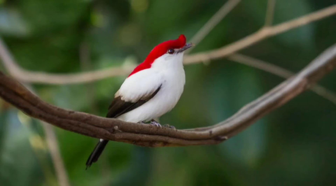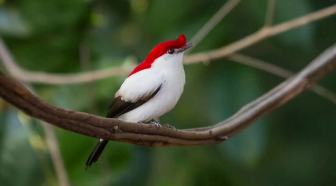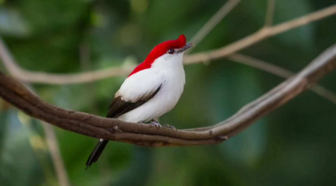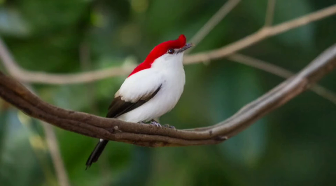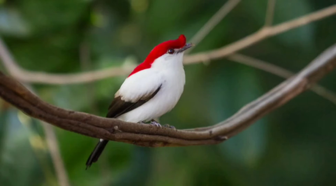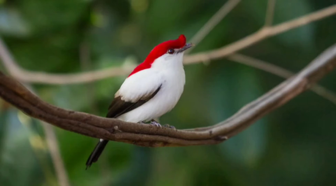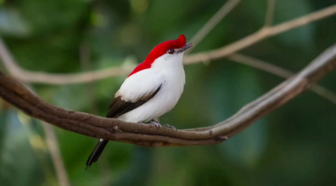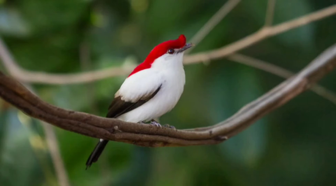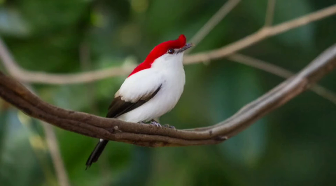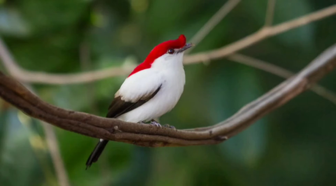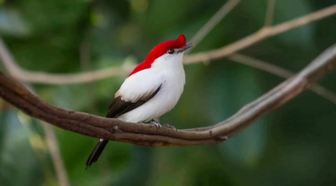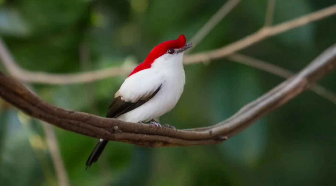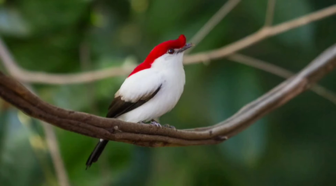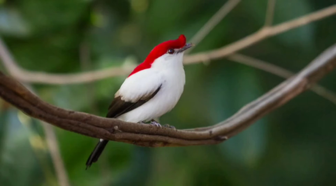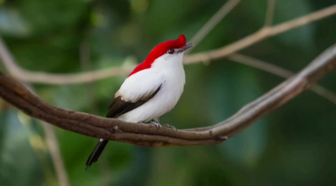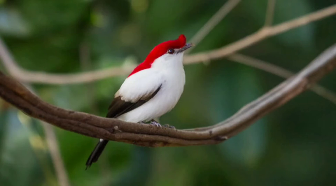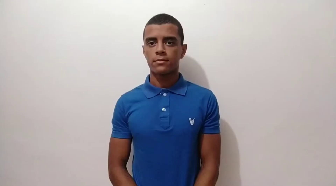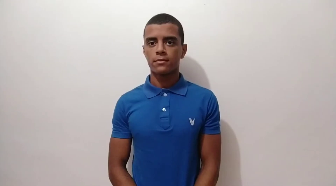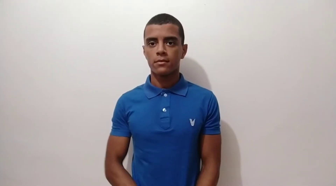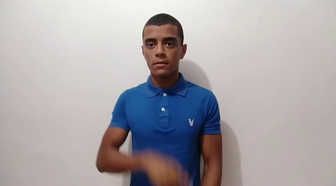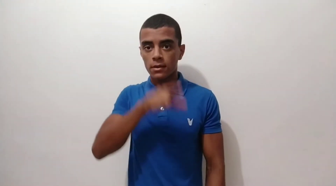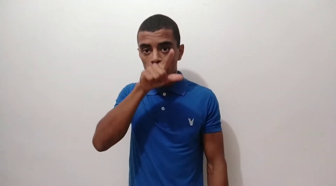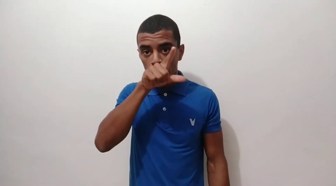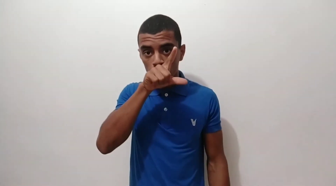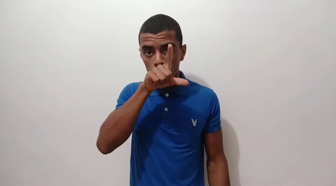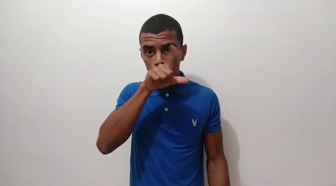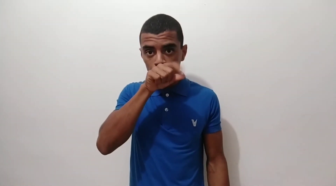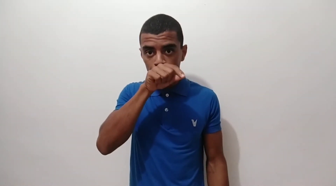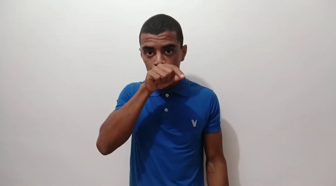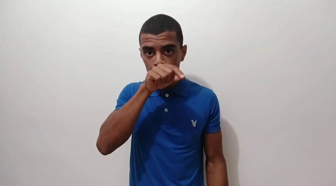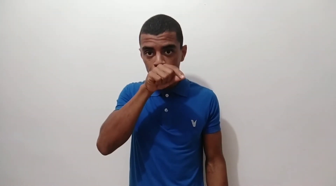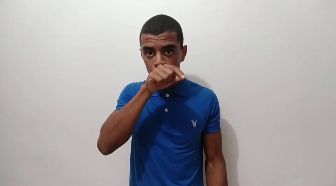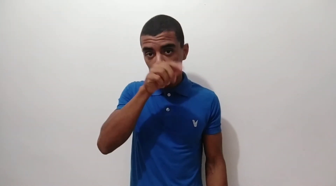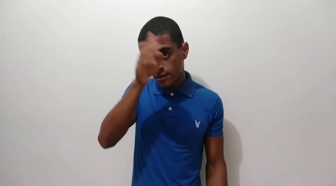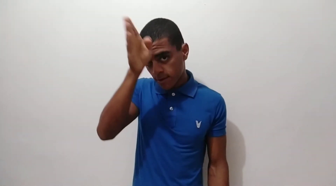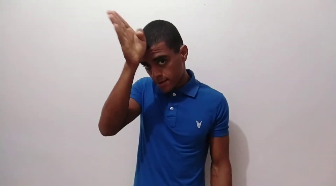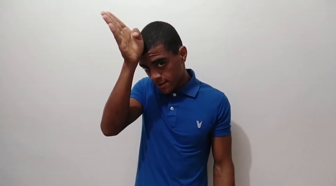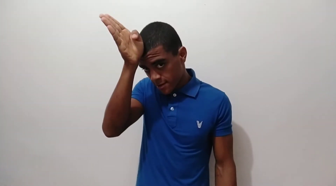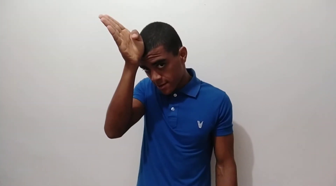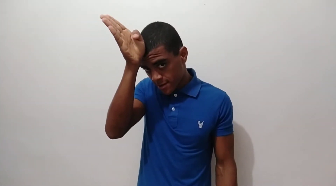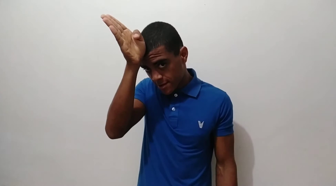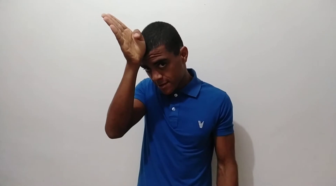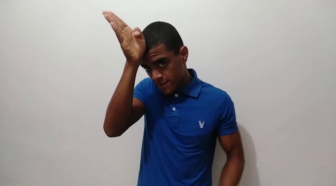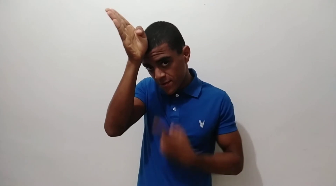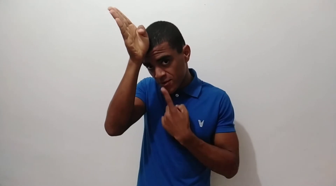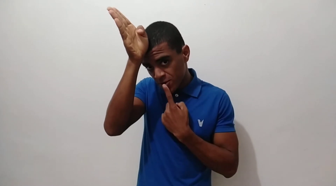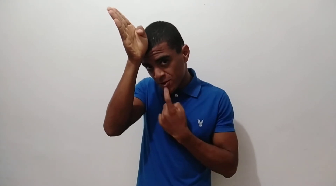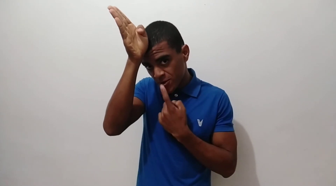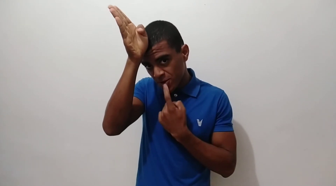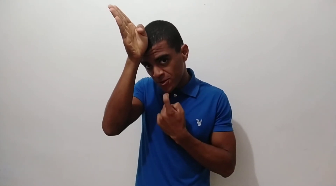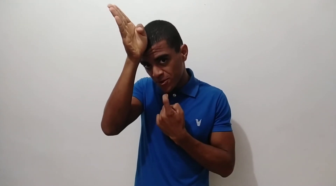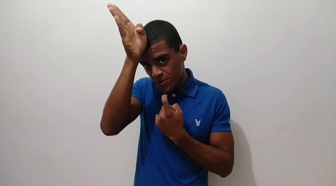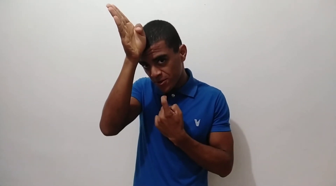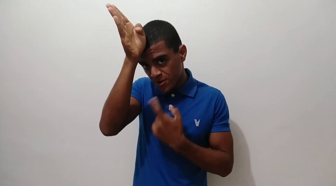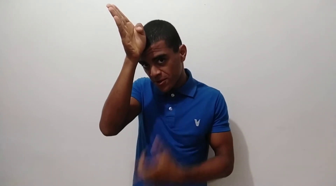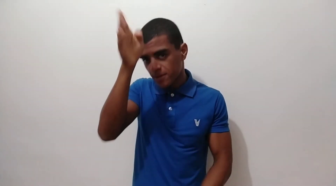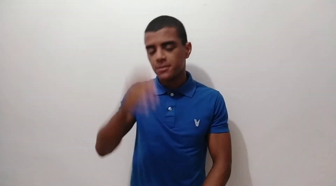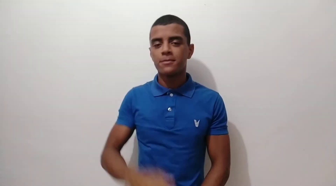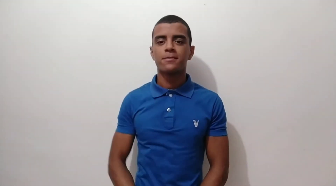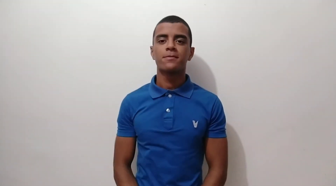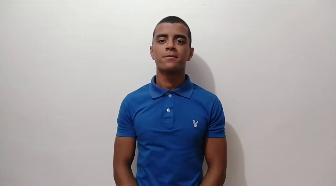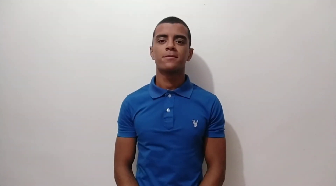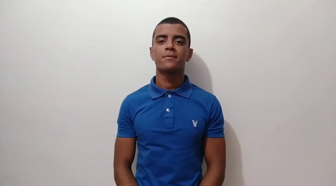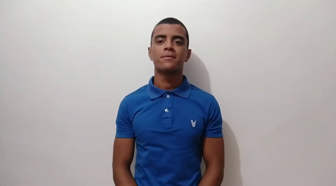Soldadinho-do-araripe